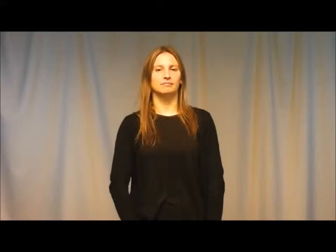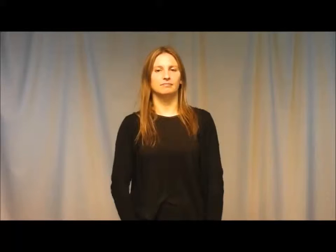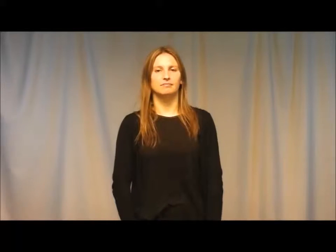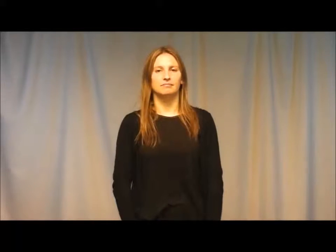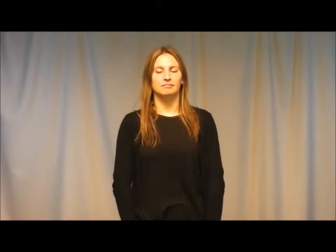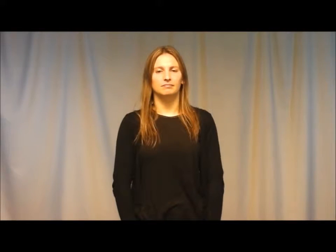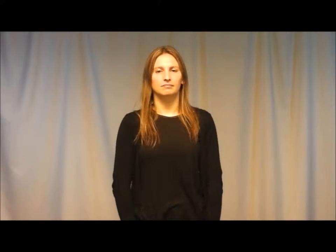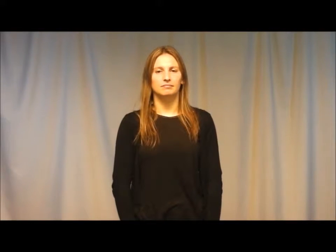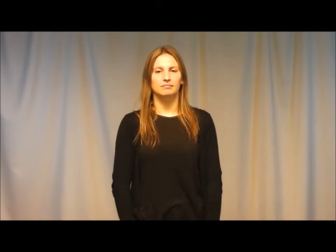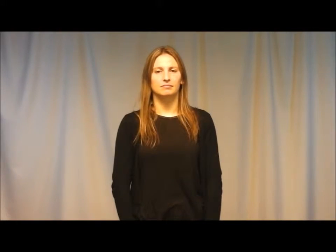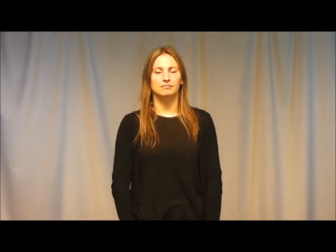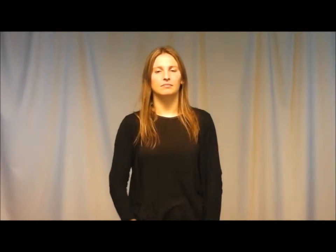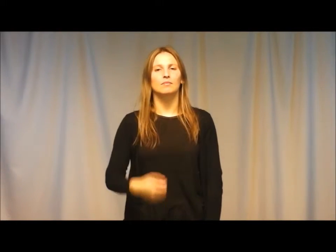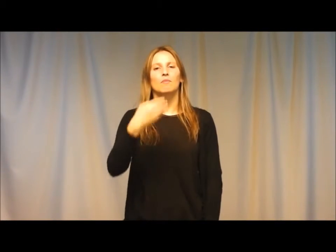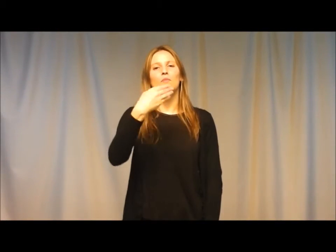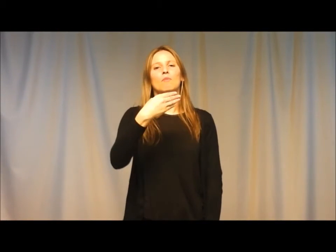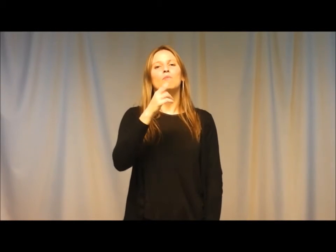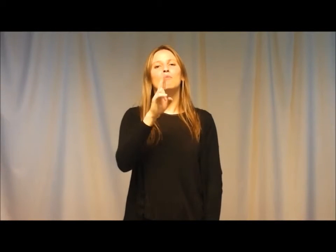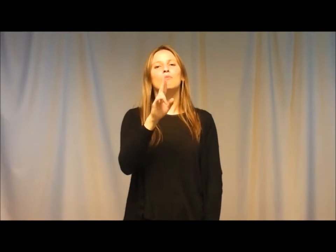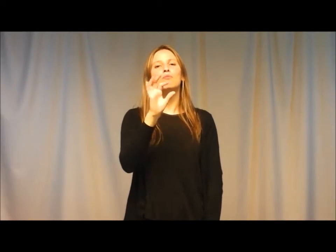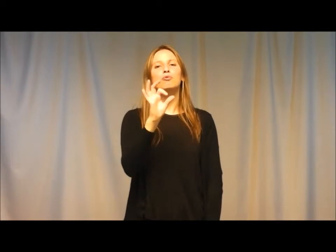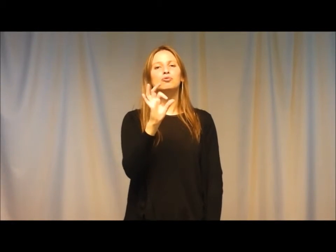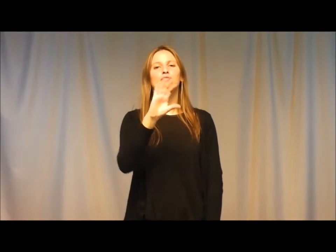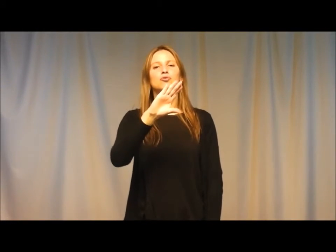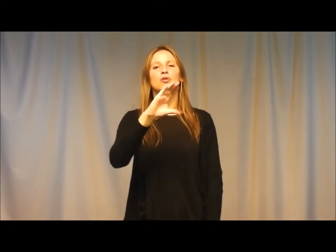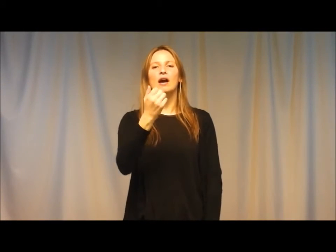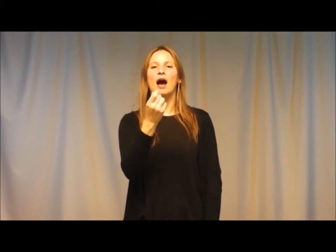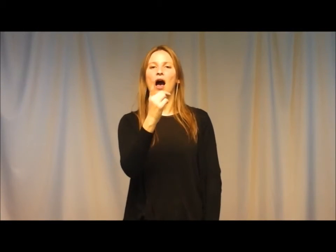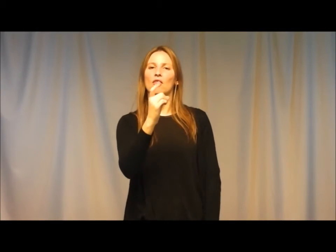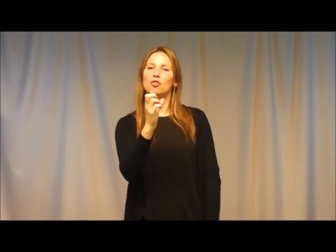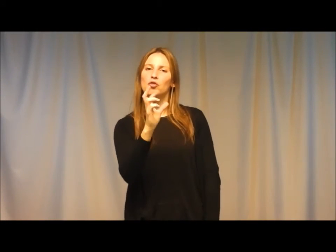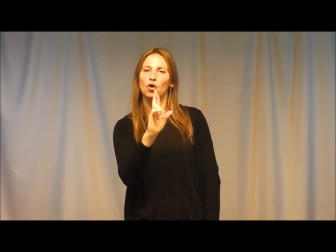BUSCADOR